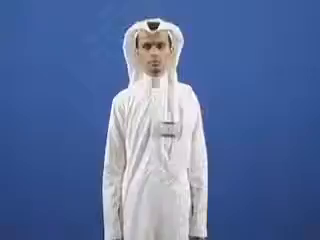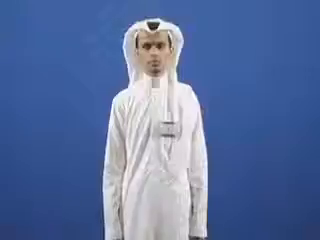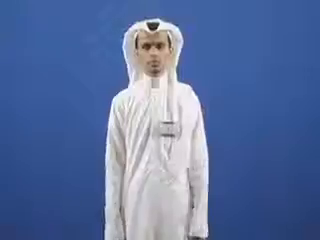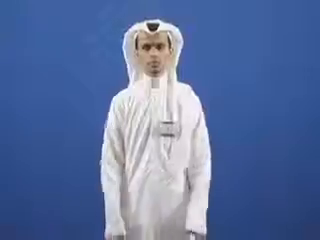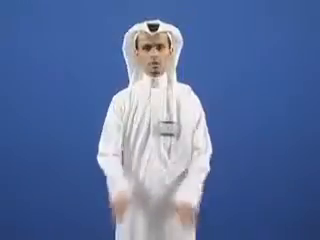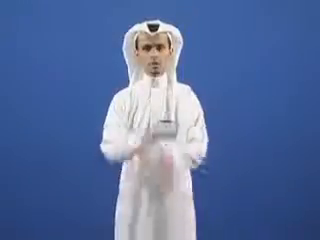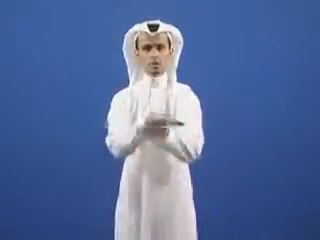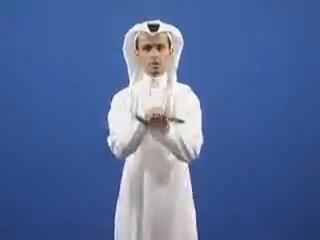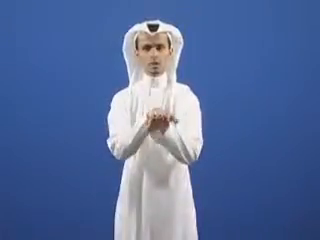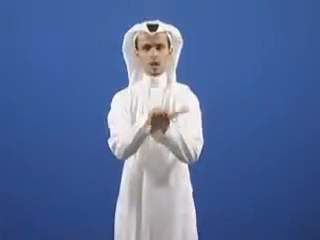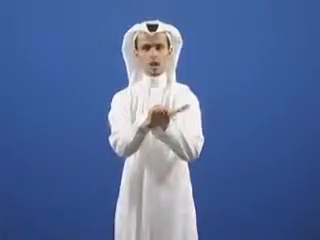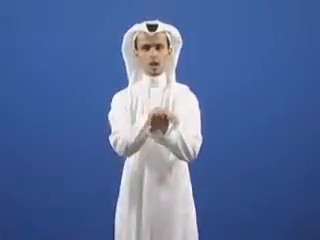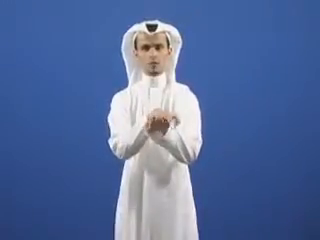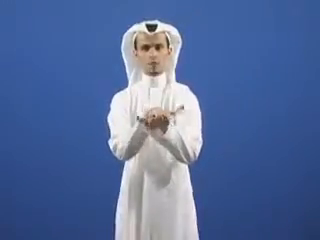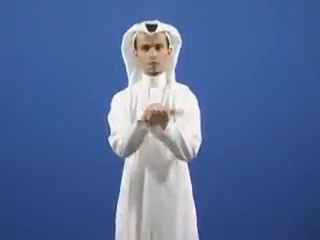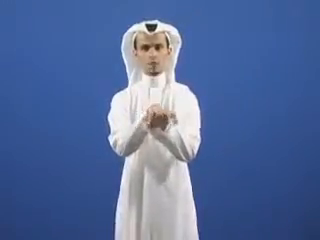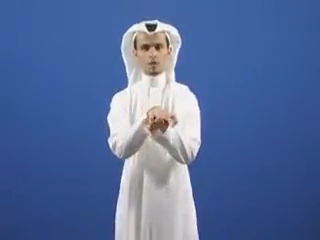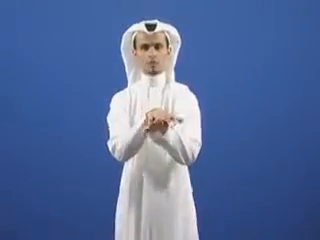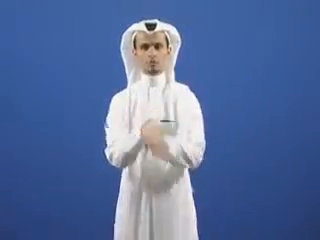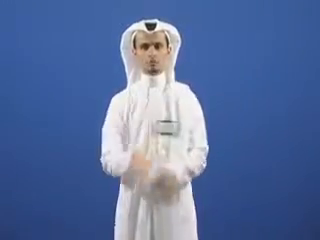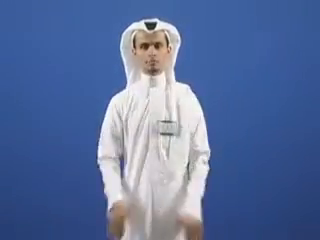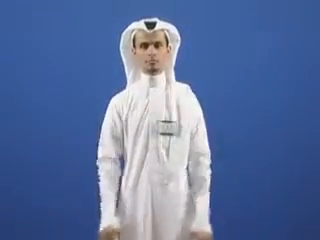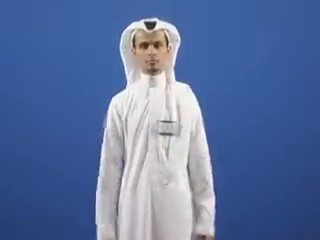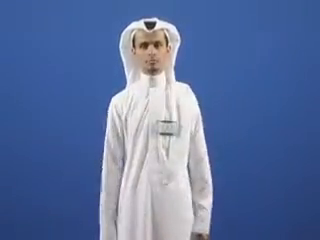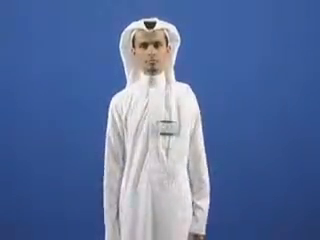سلحفاة